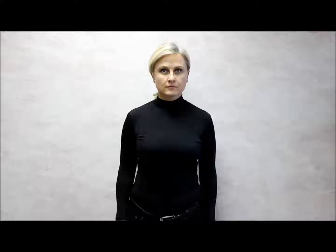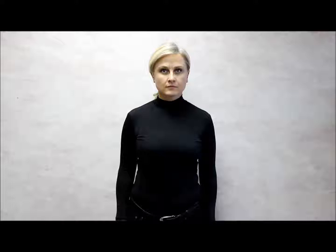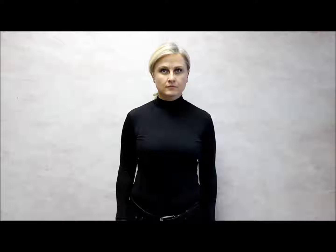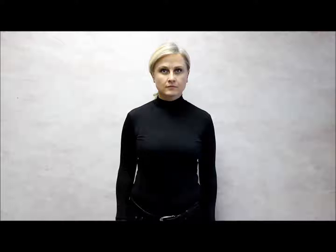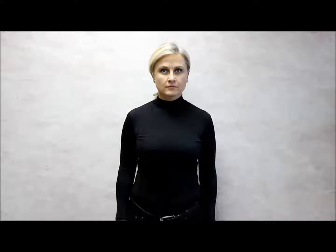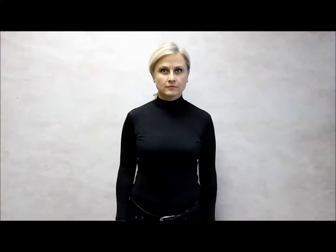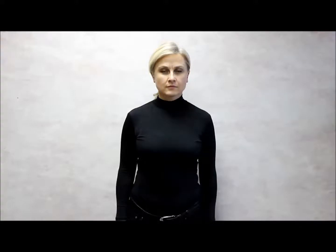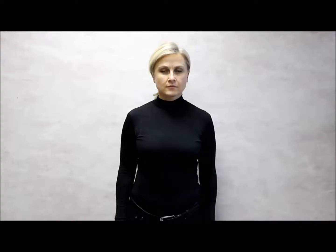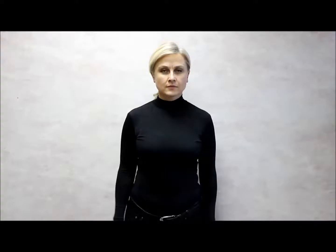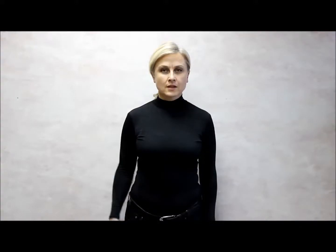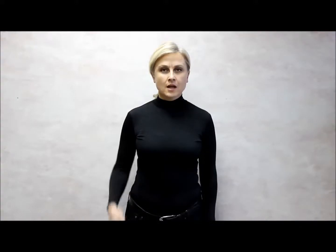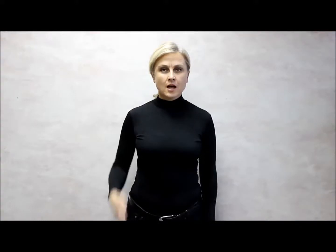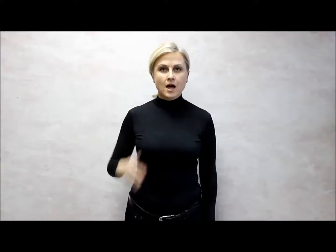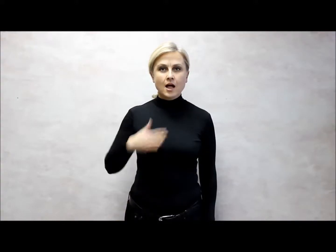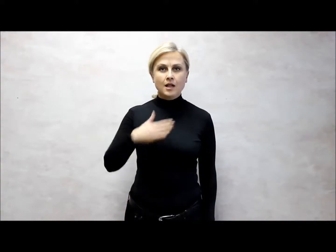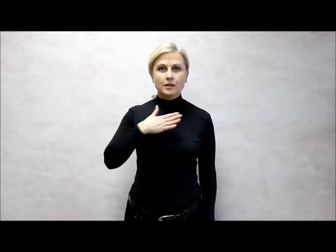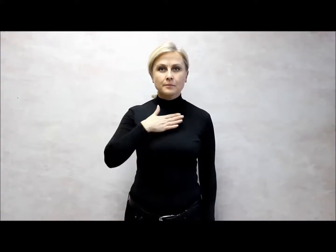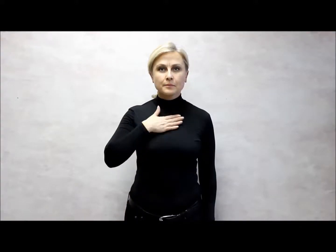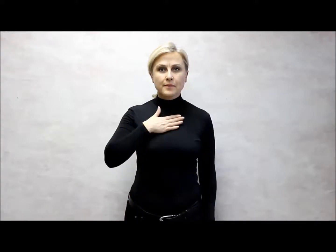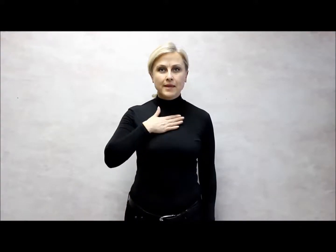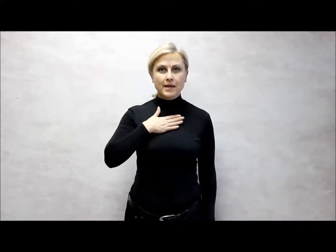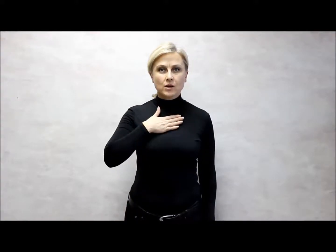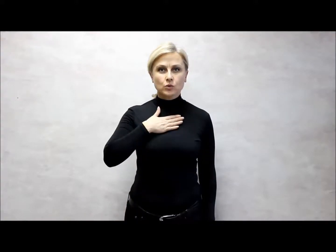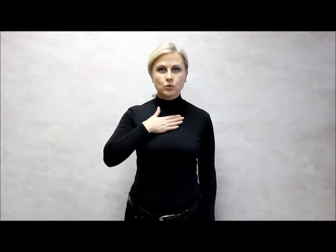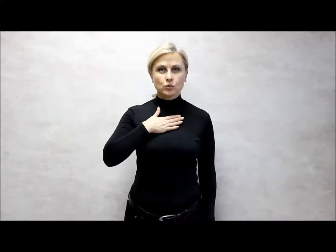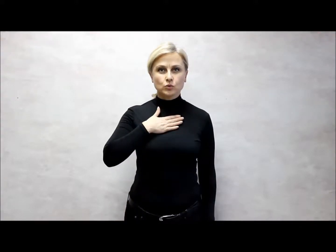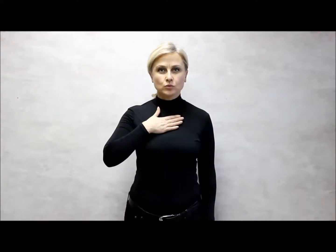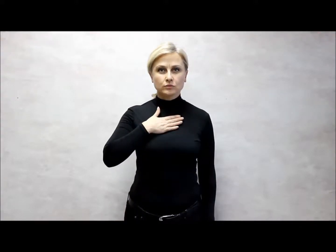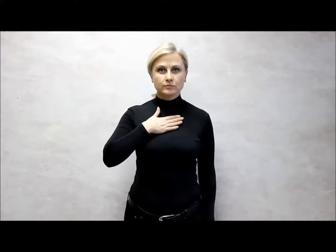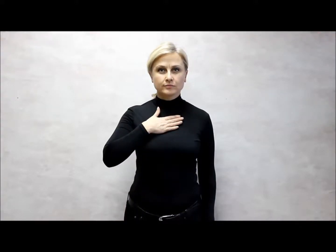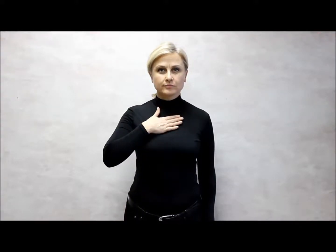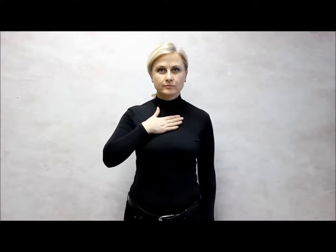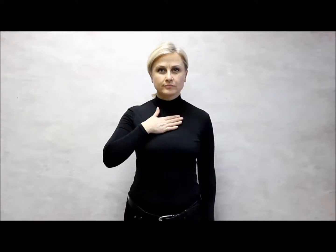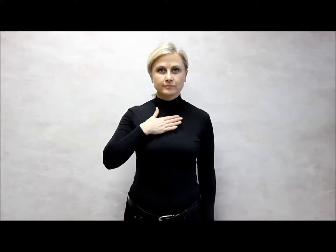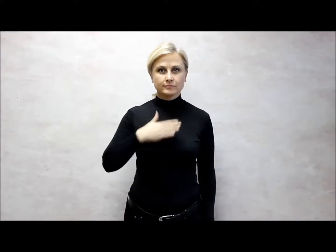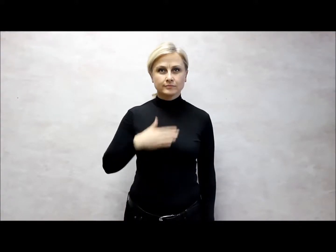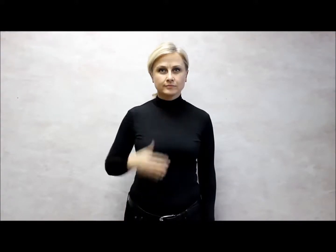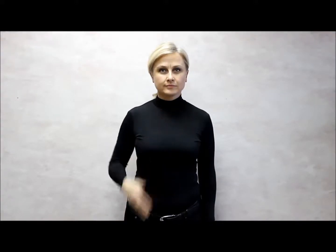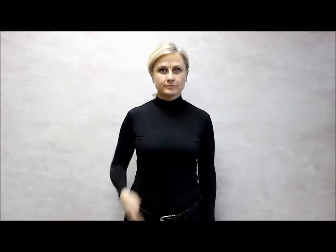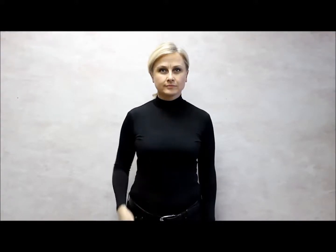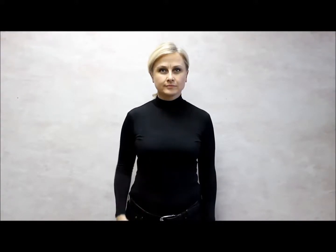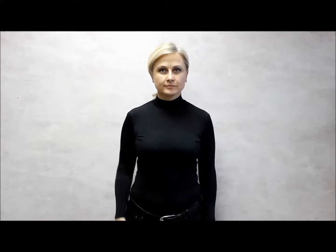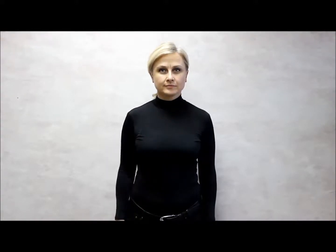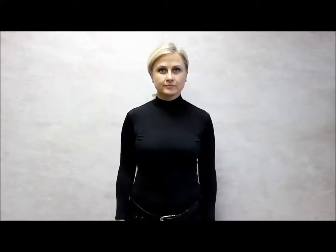Al meu